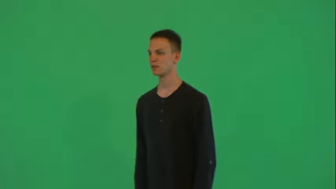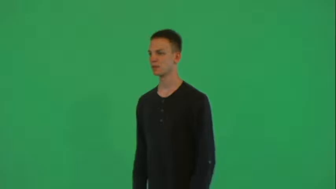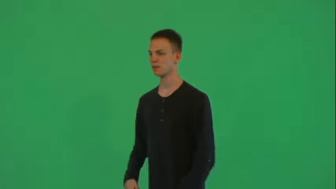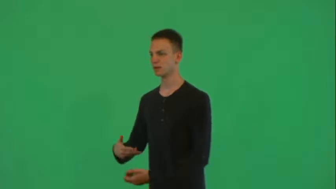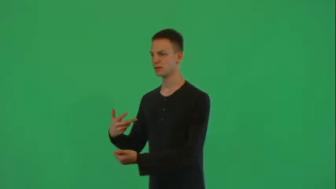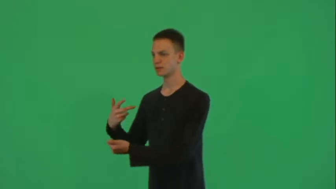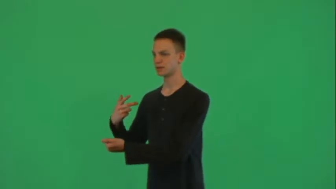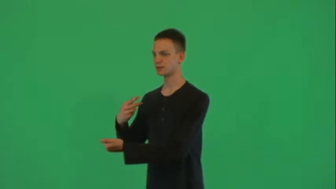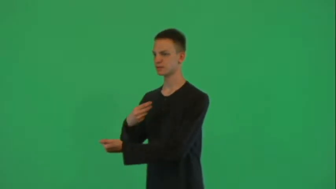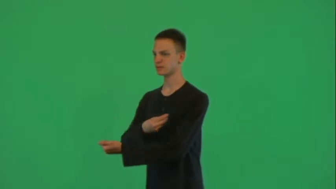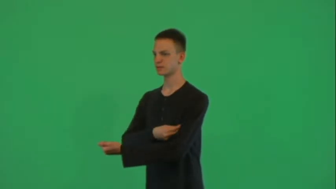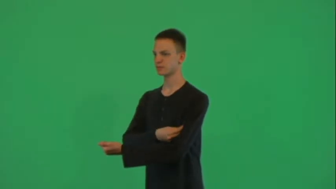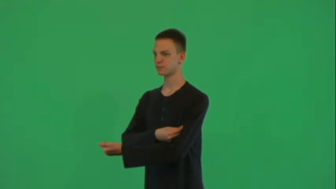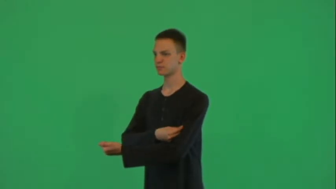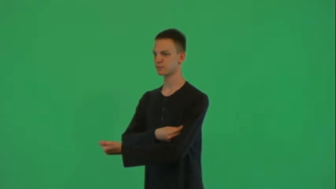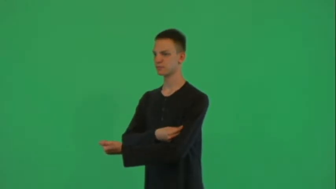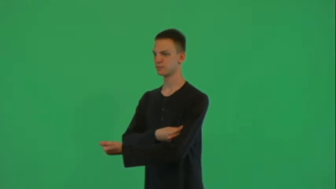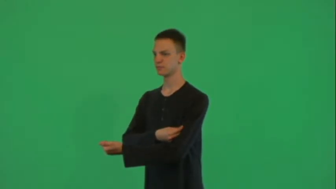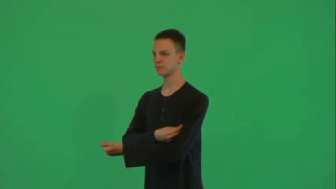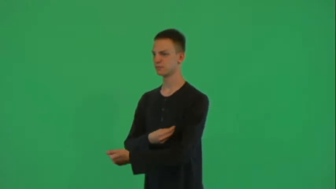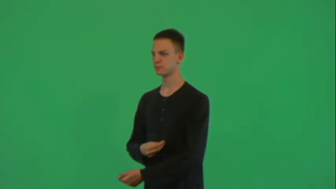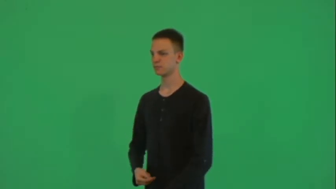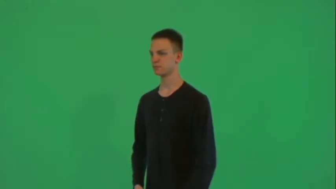zastrzyk